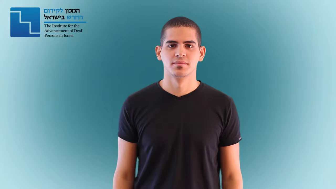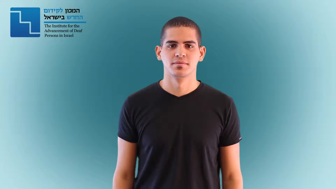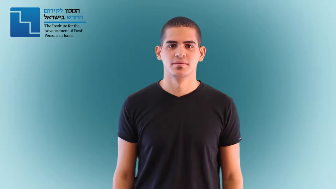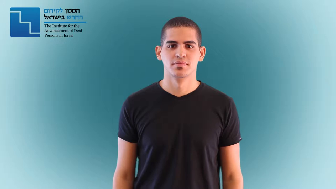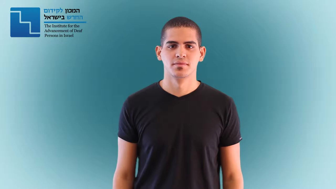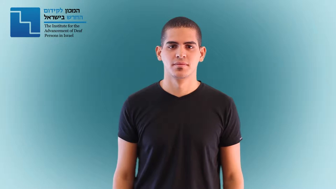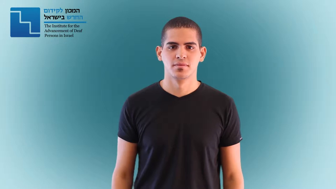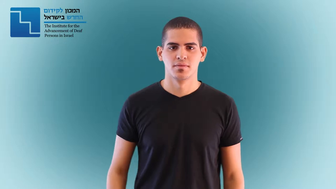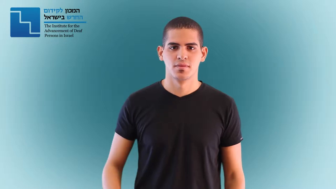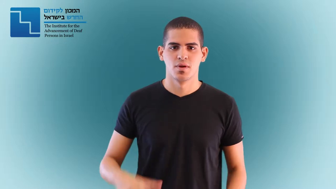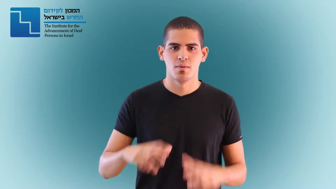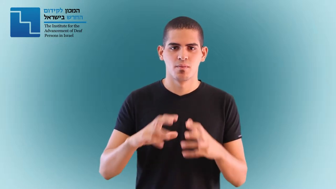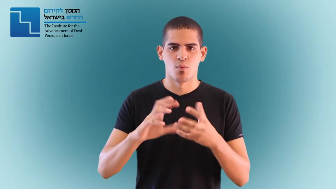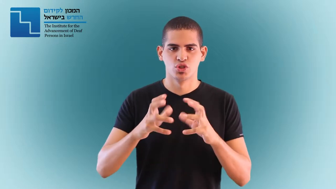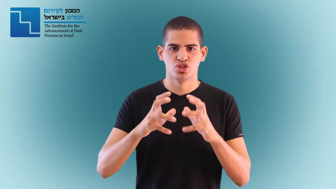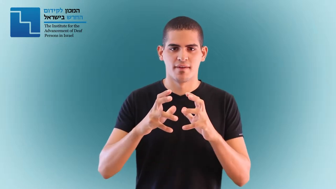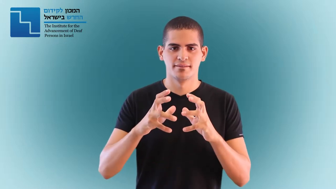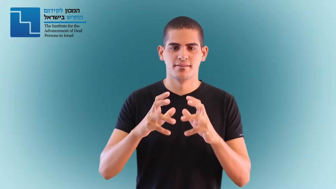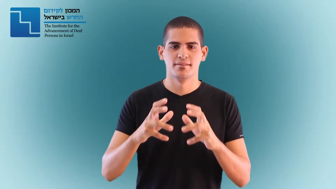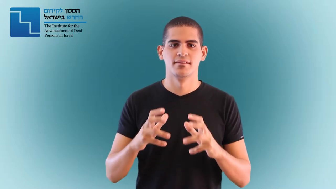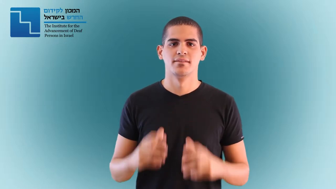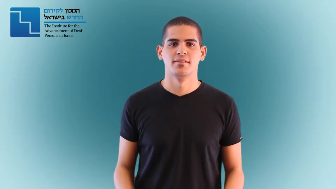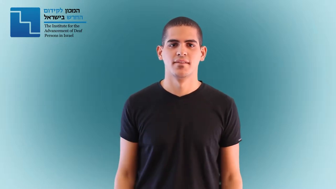מושב